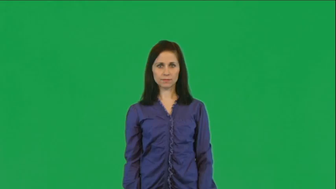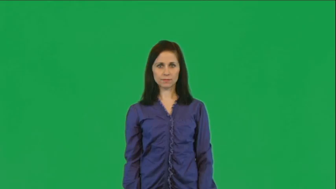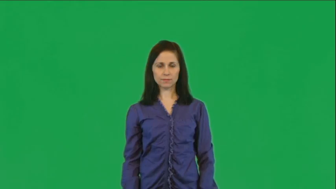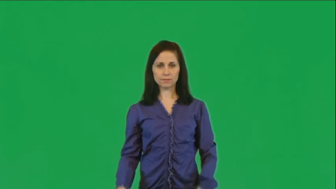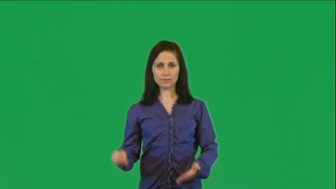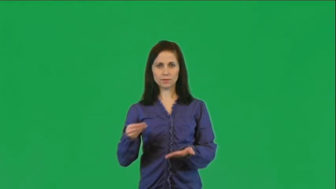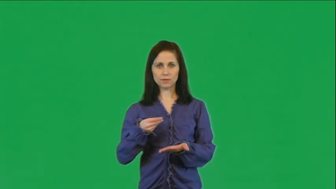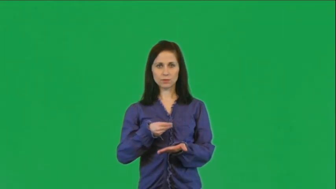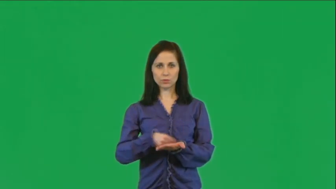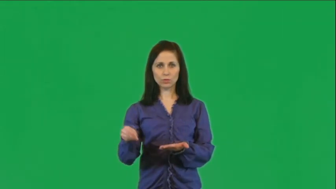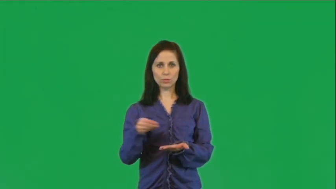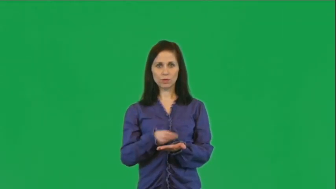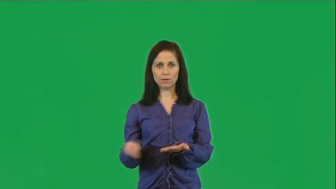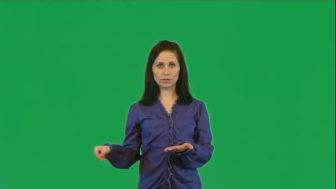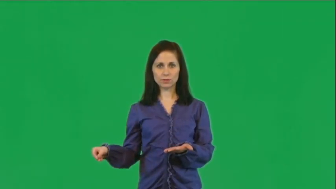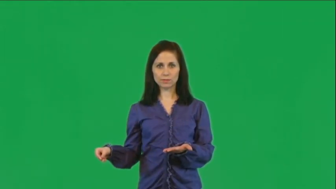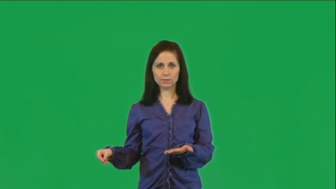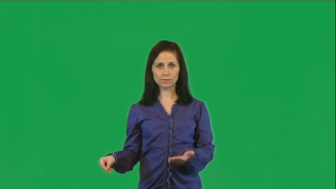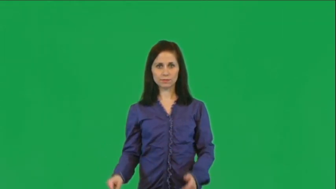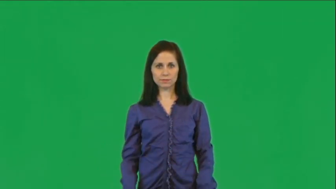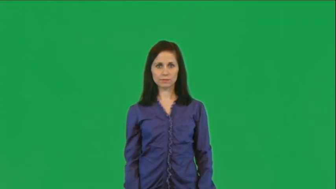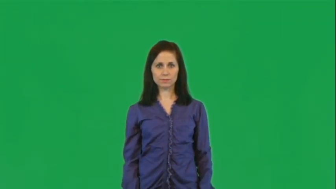kupować